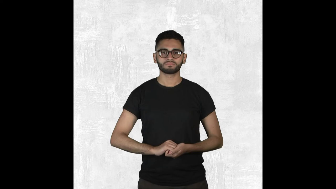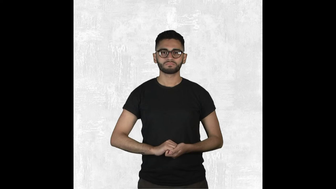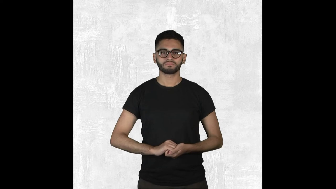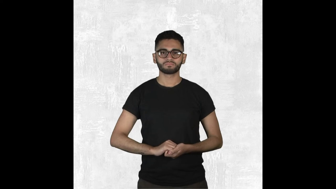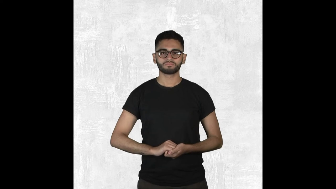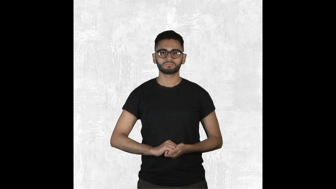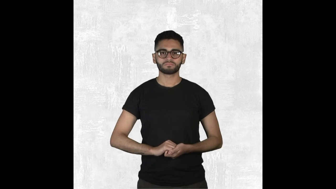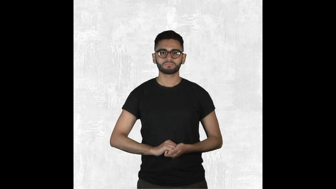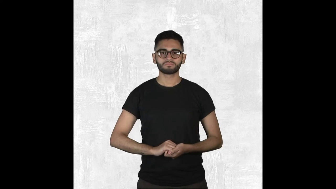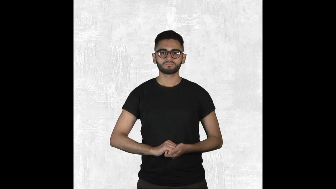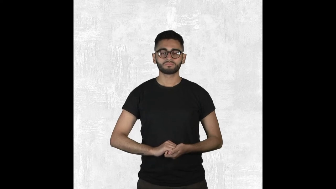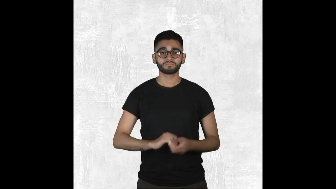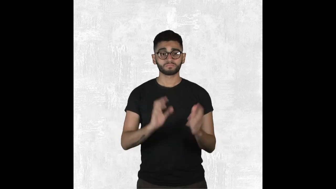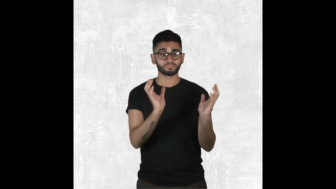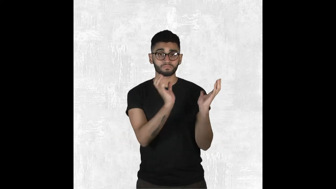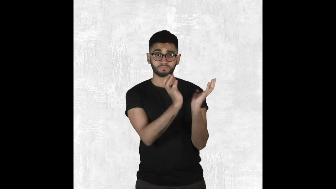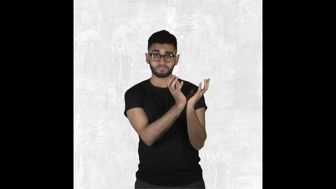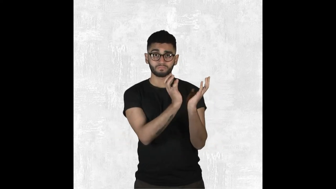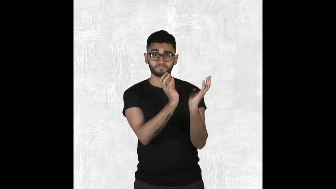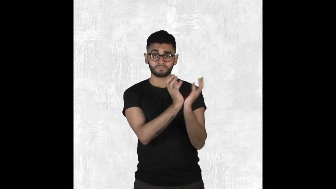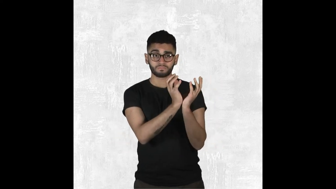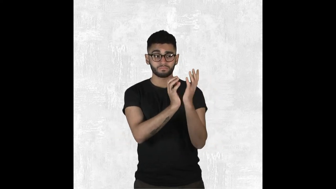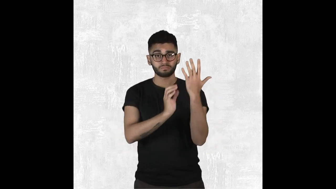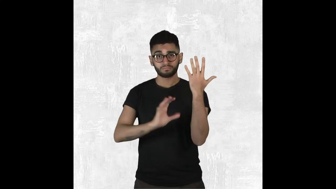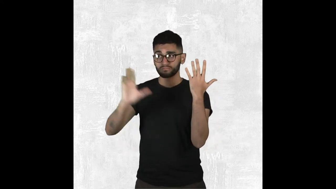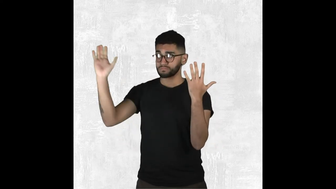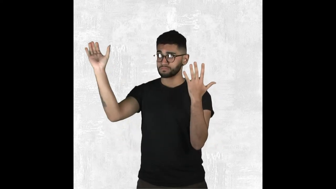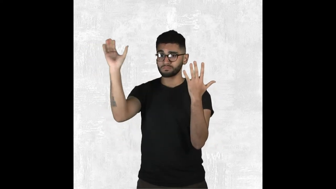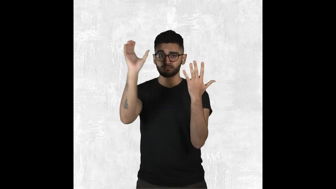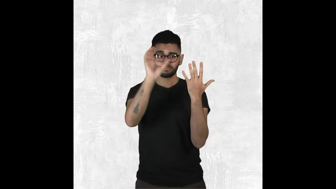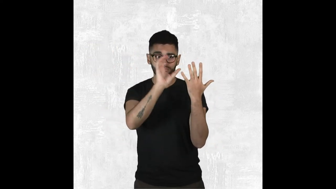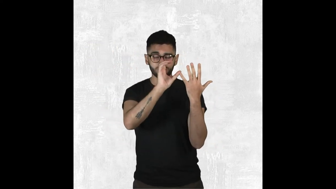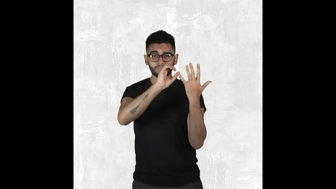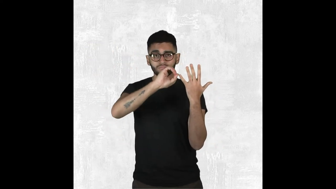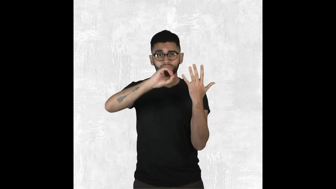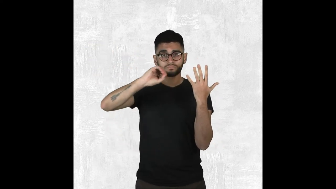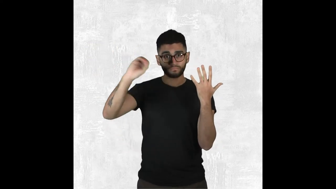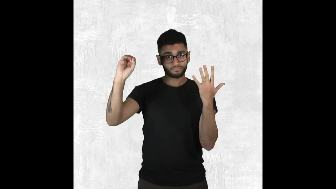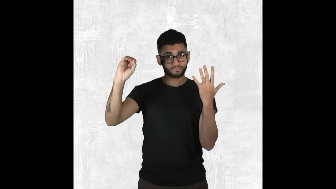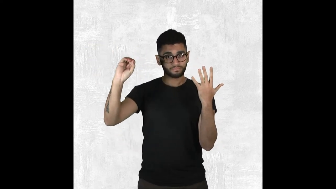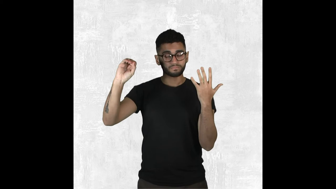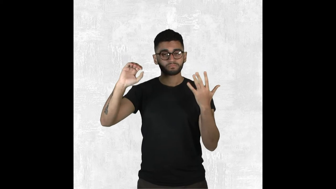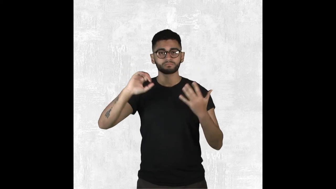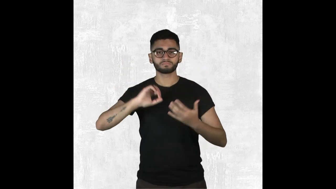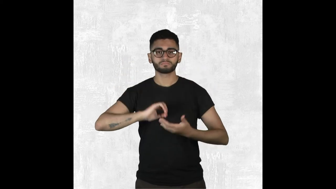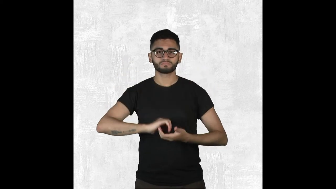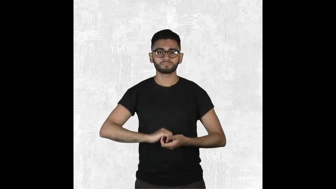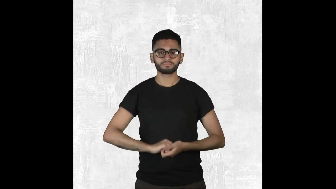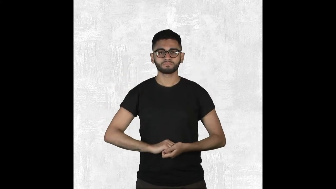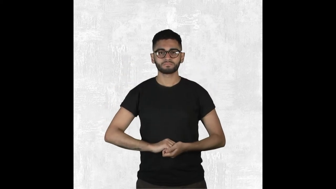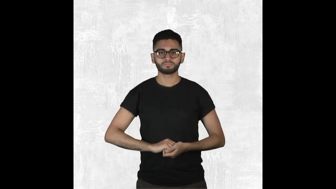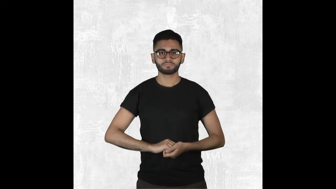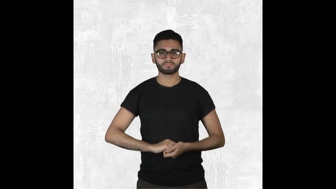Autotróficos